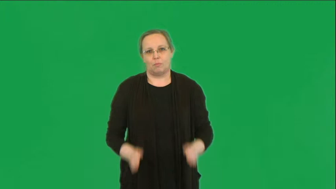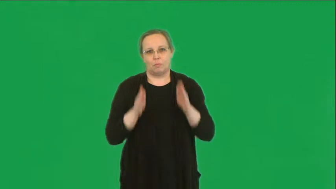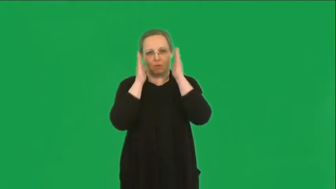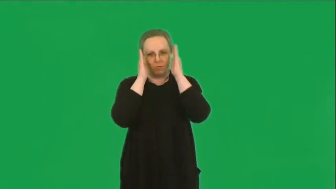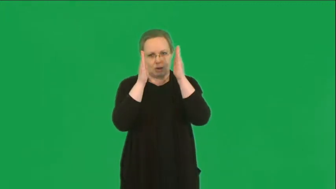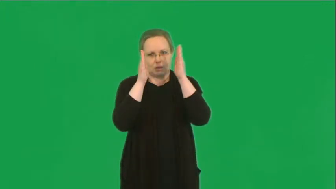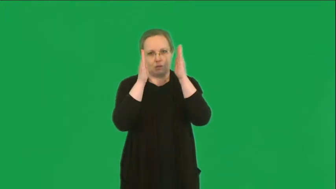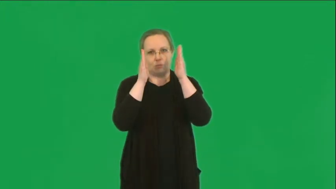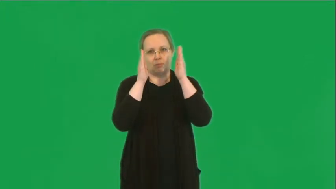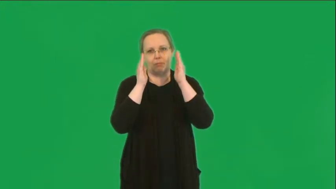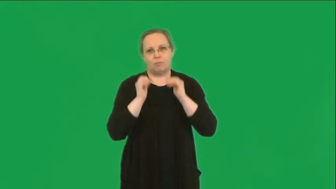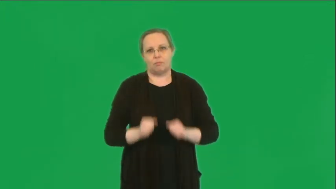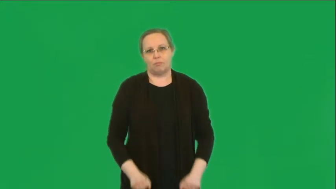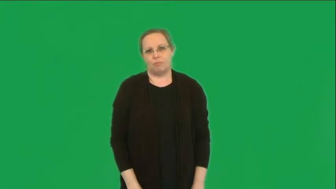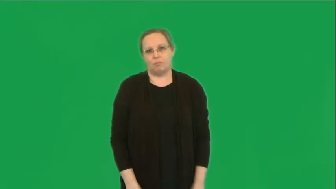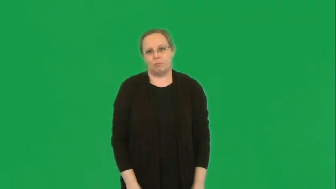fanatyzm